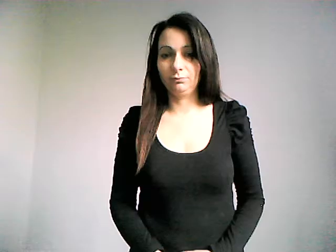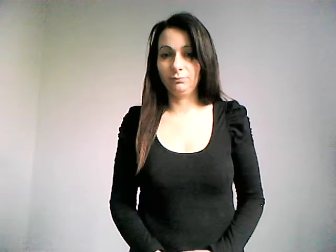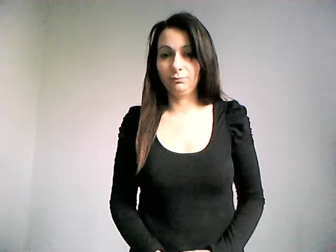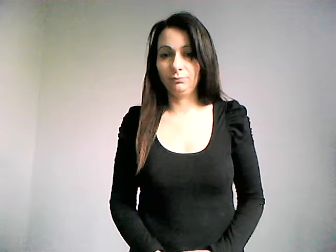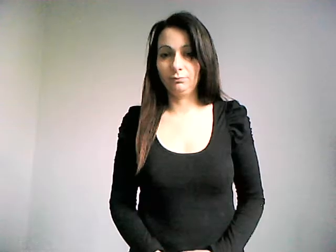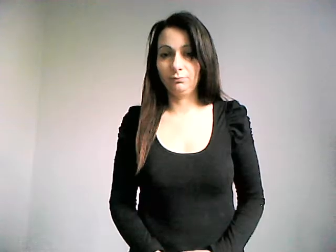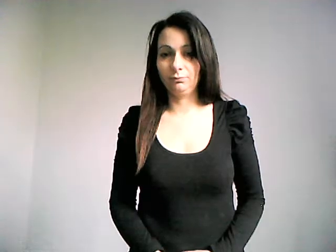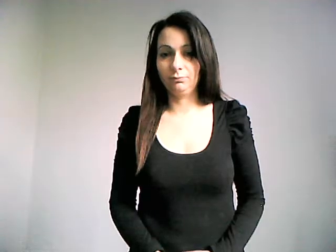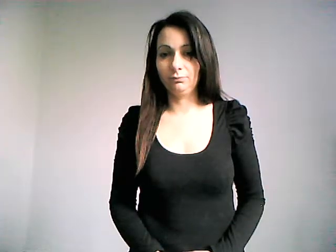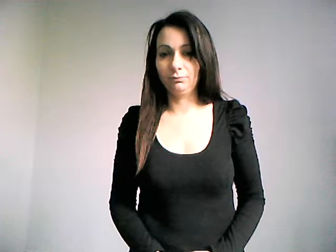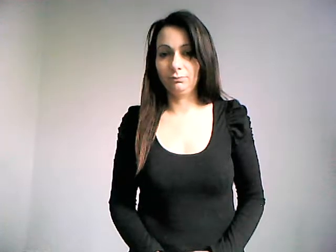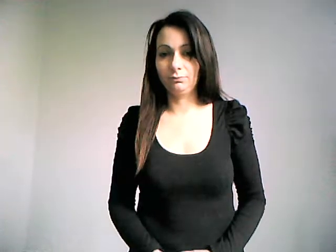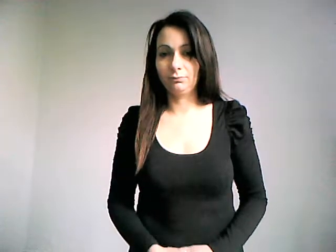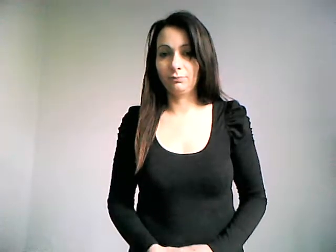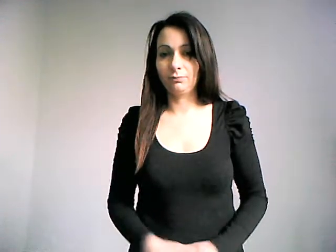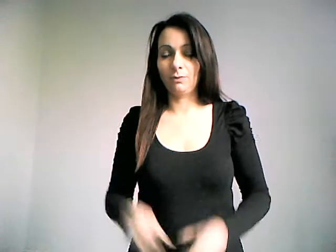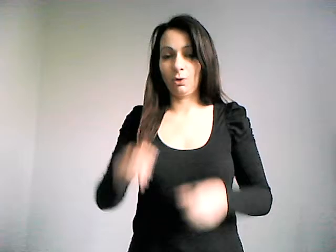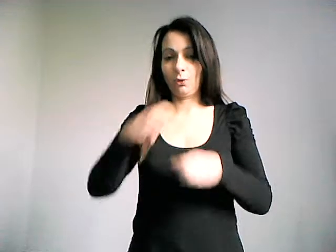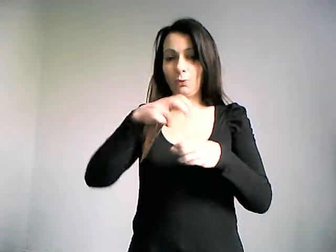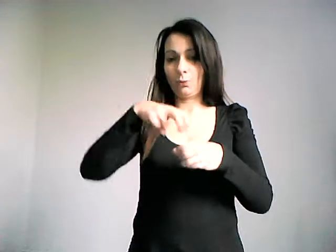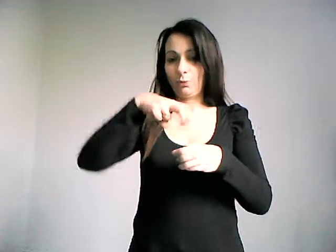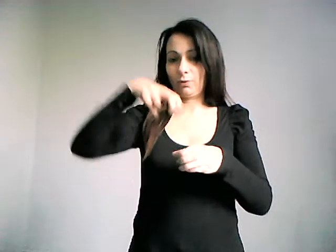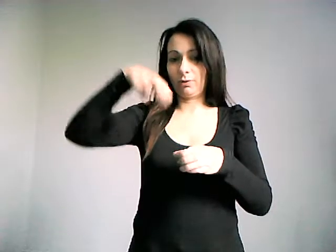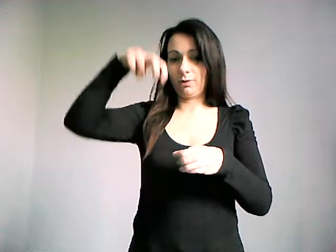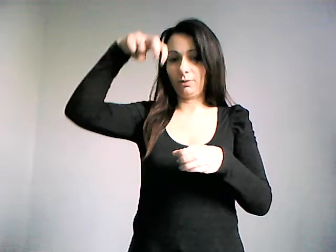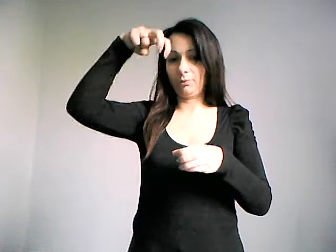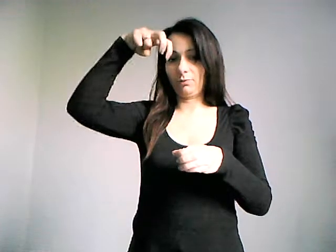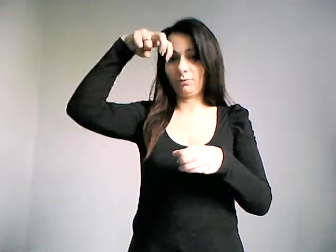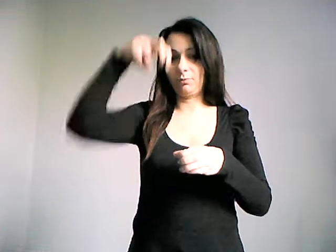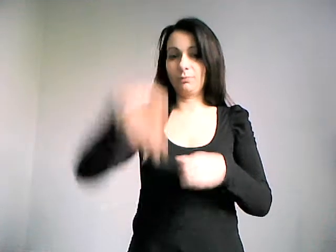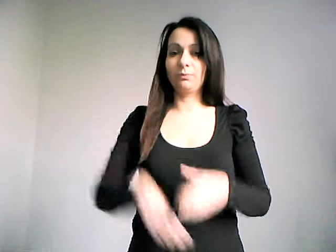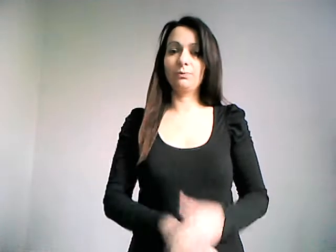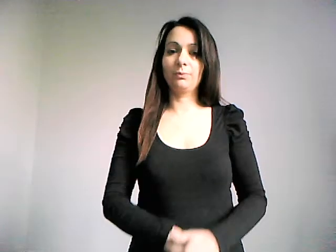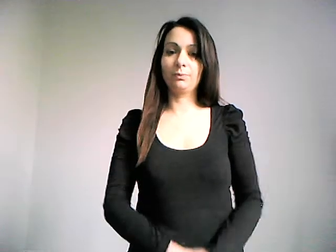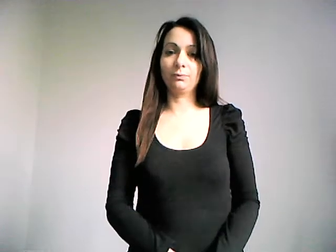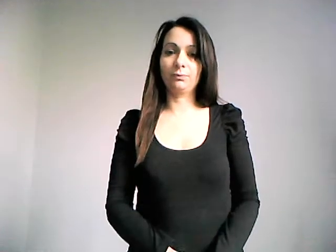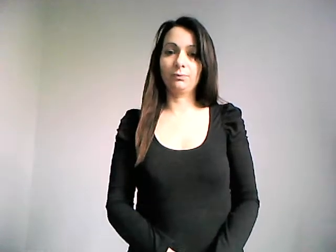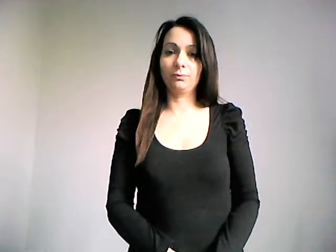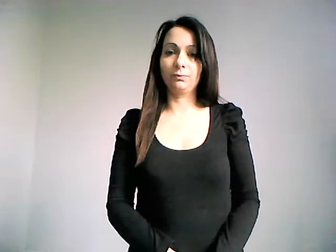Chantilly